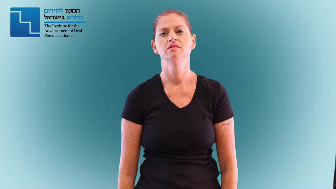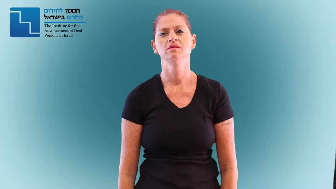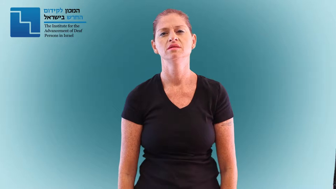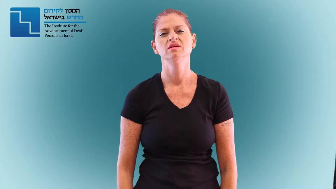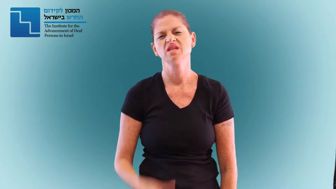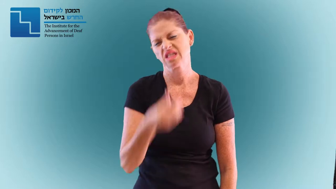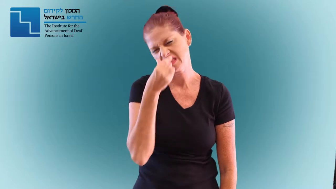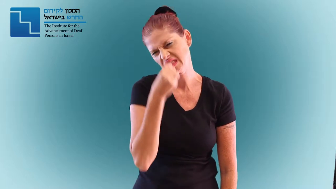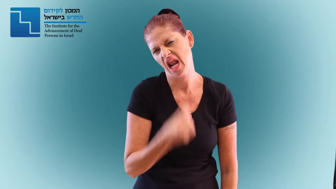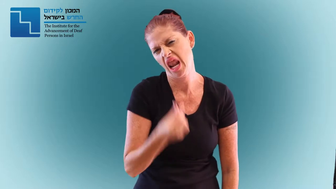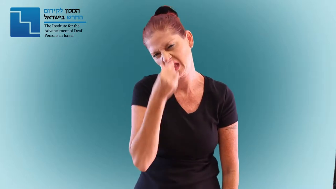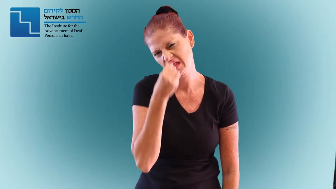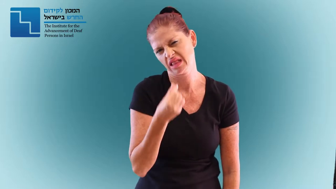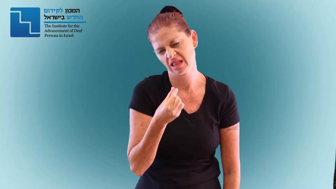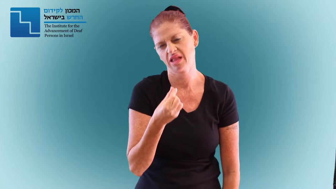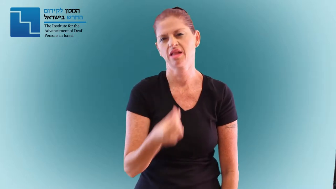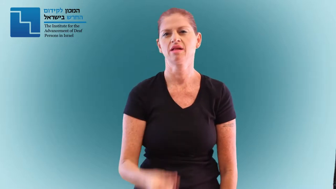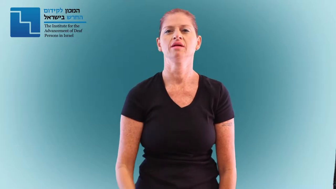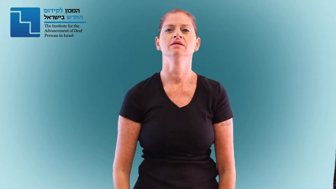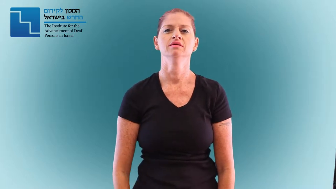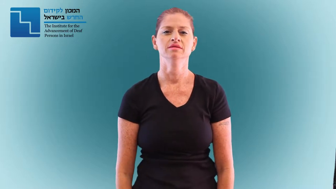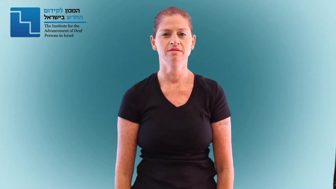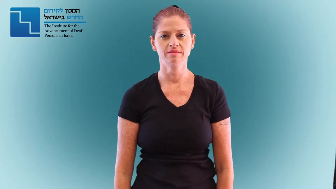נזלת